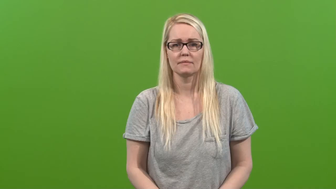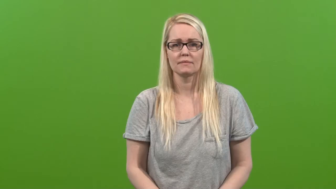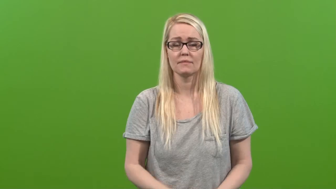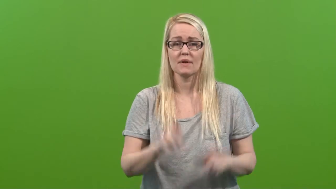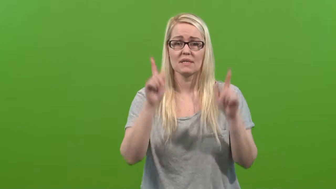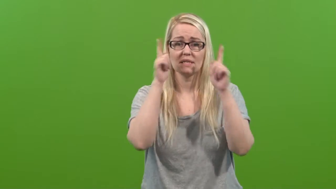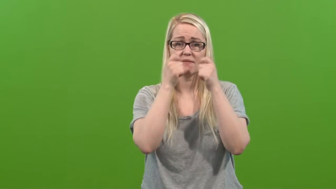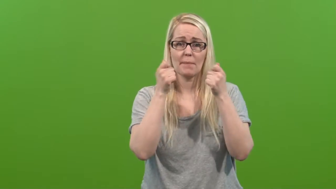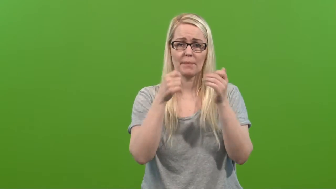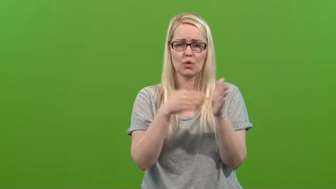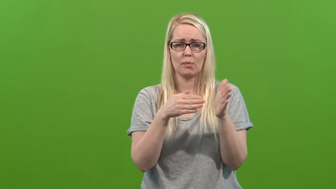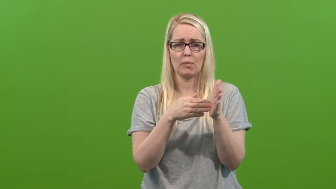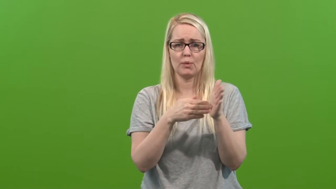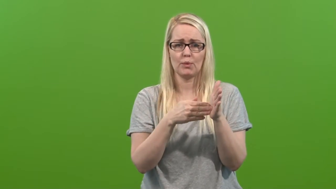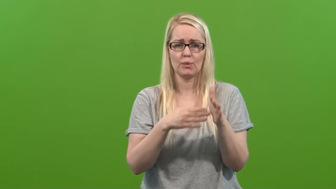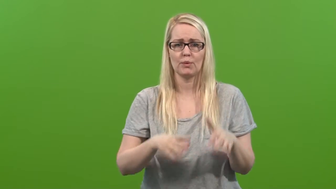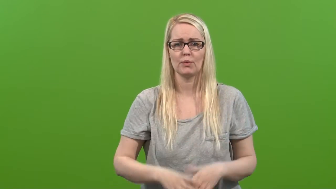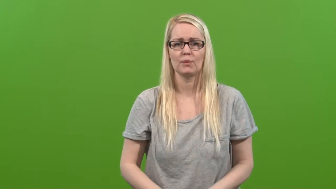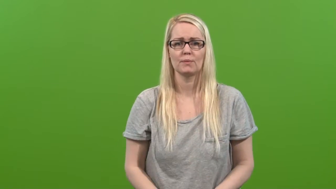Svefntruflun